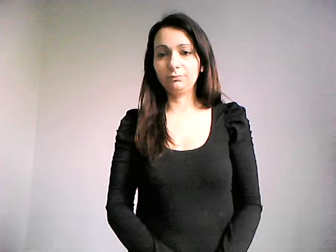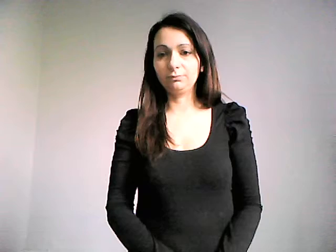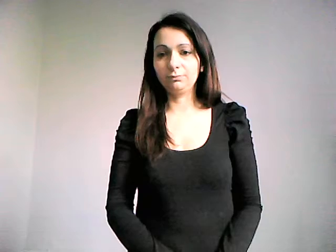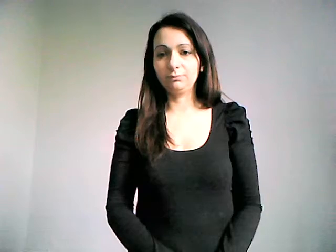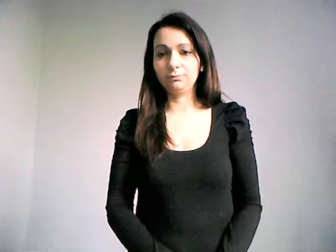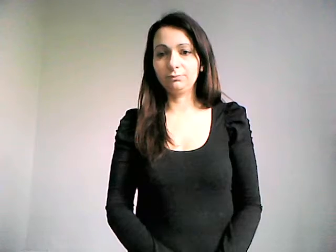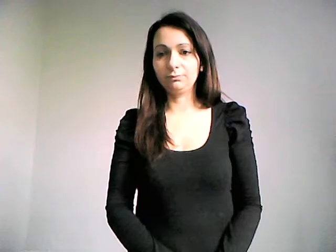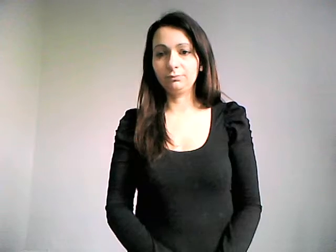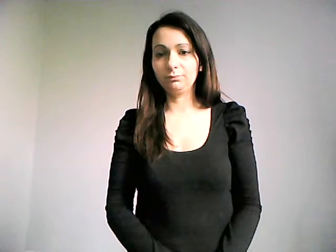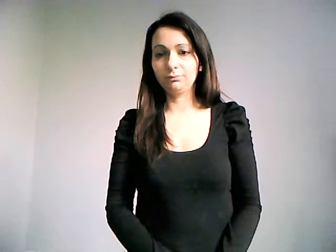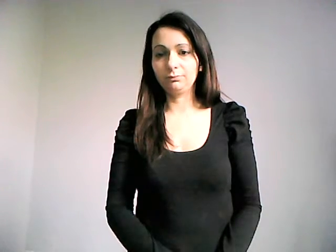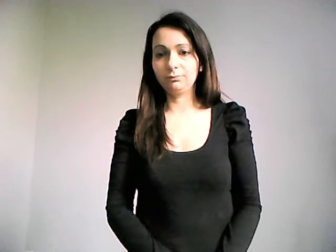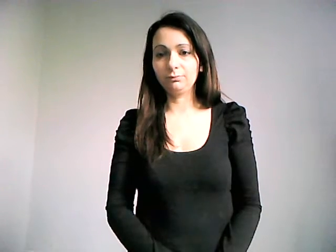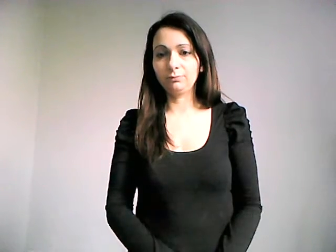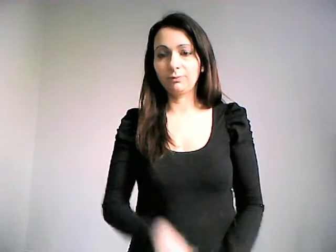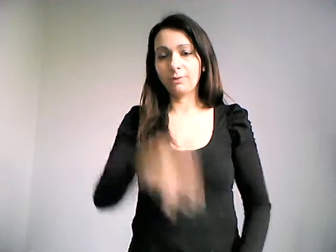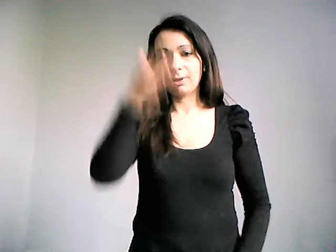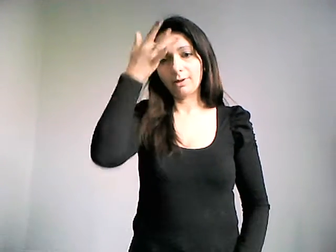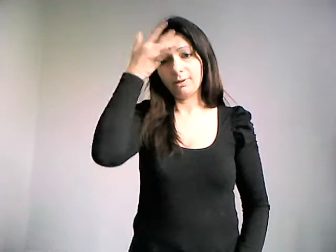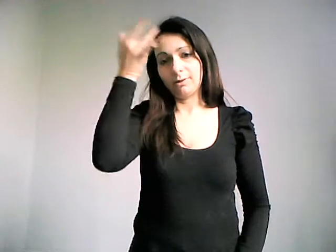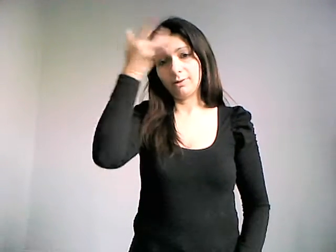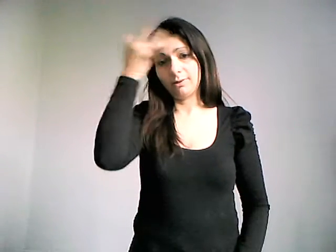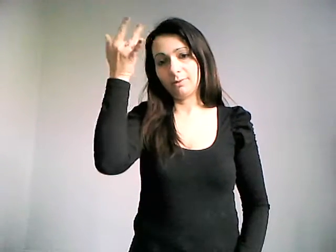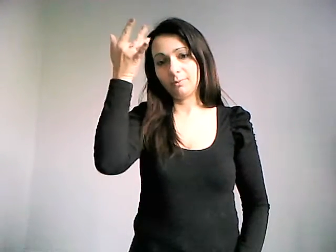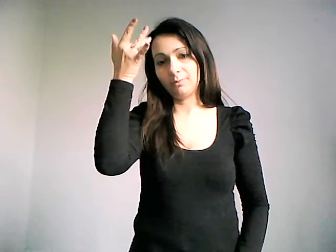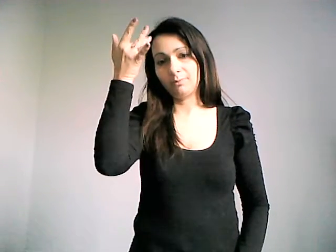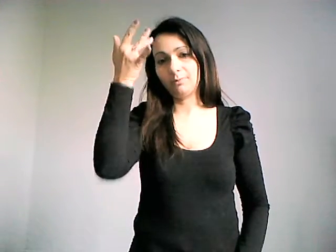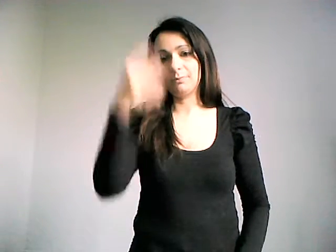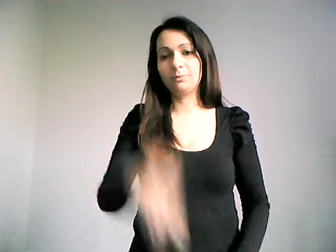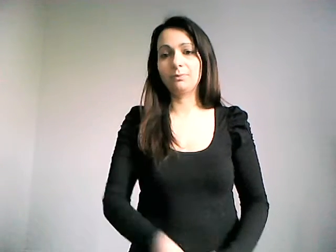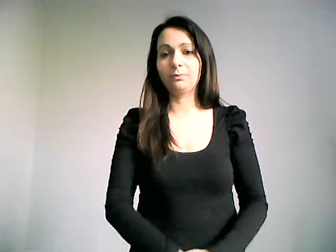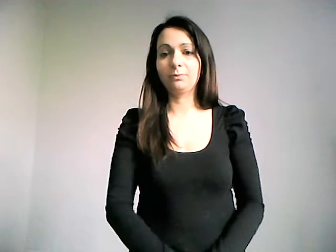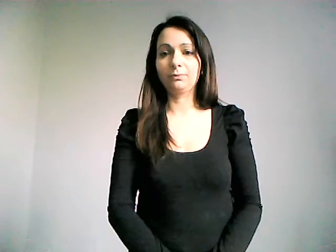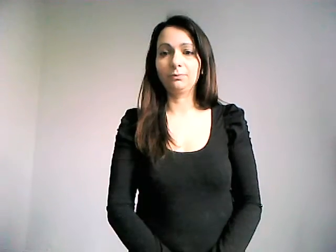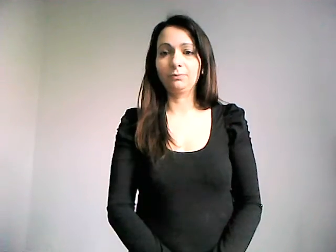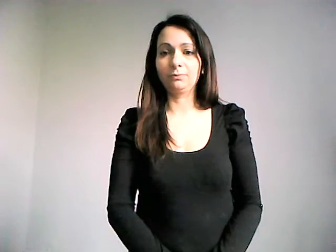Eté